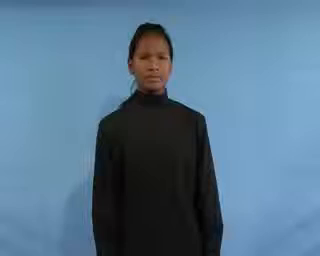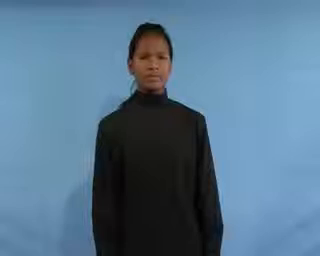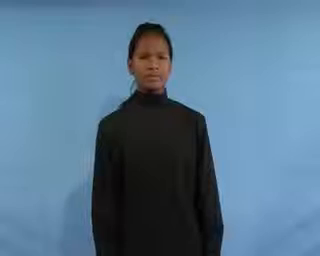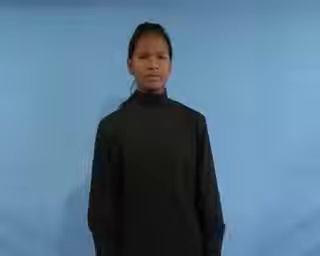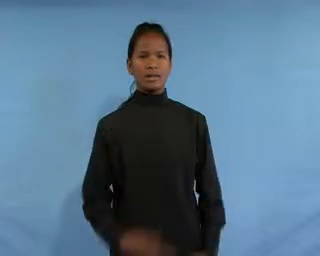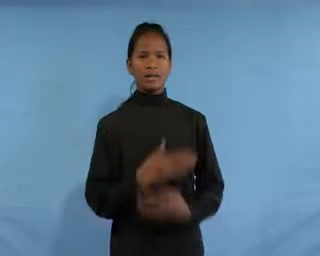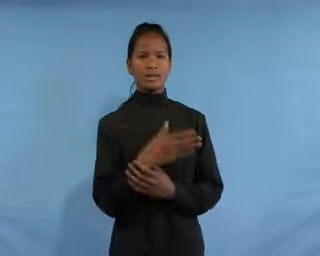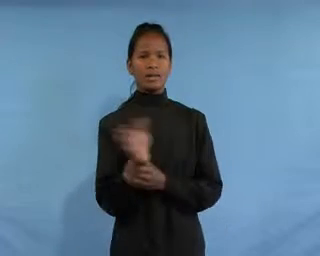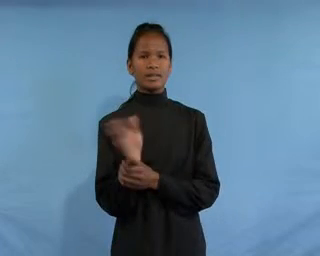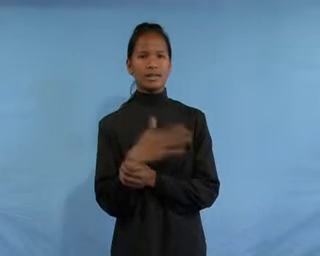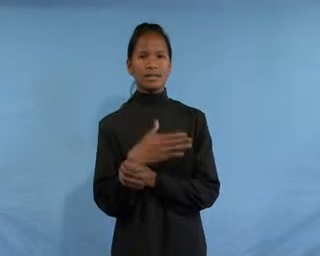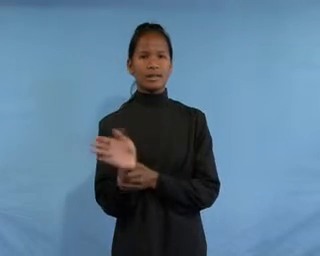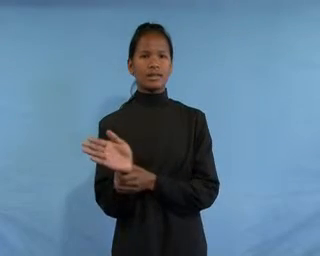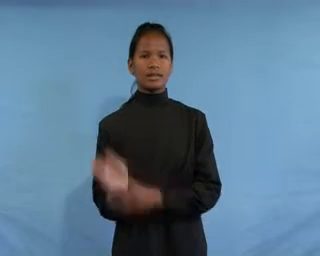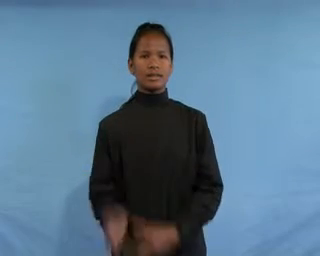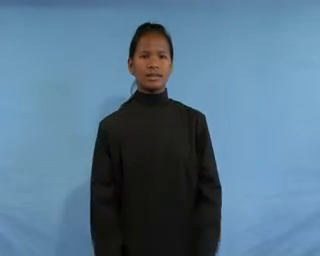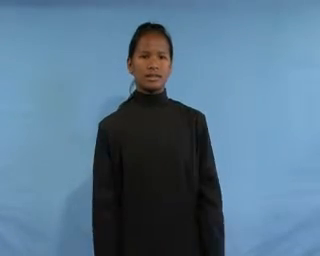varavarana